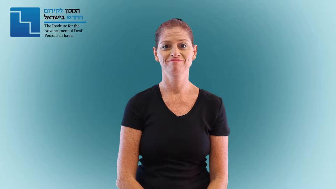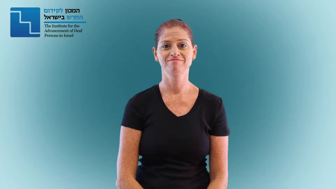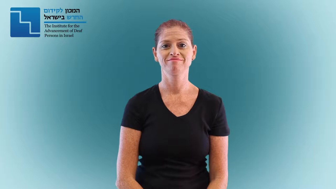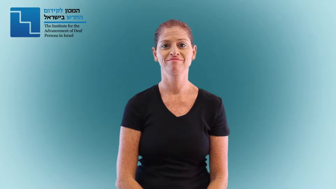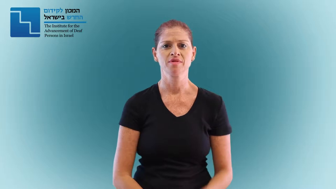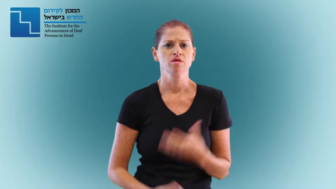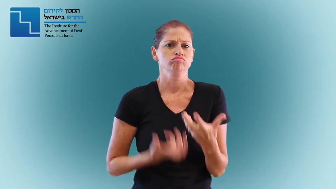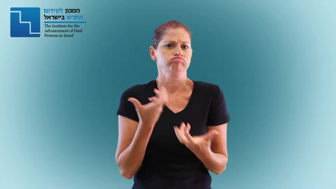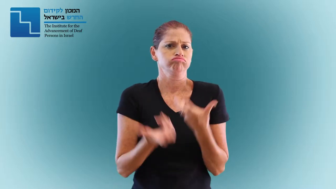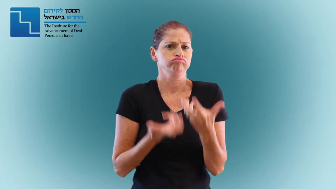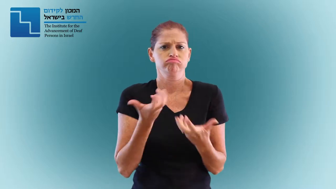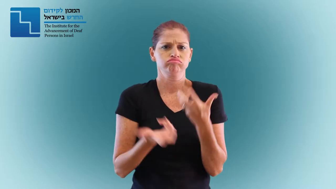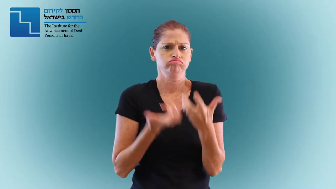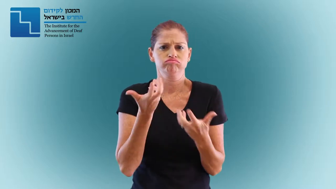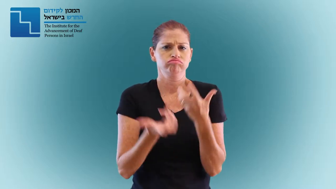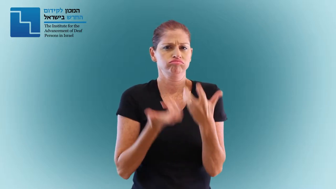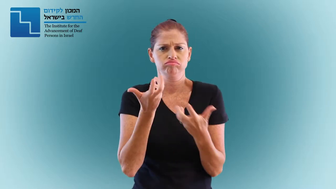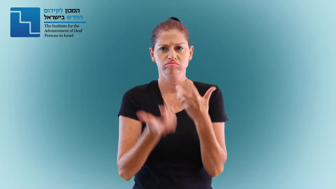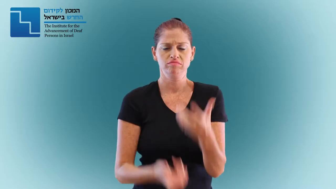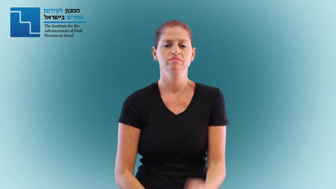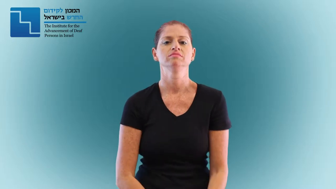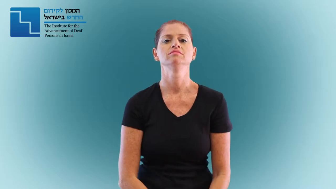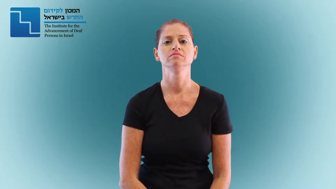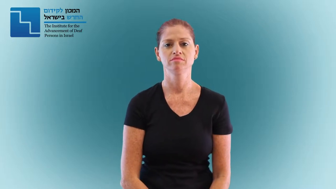לרתוח